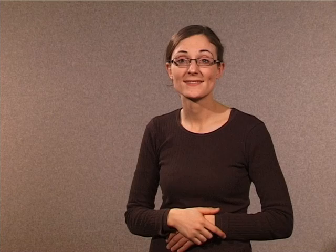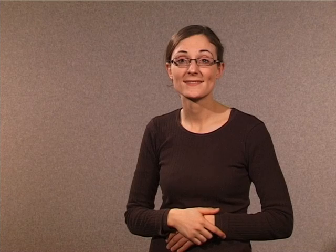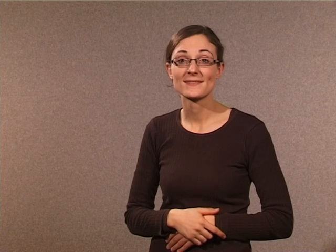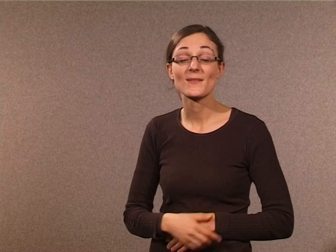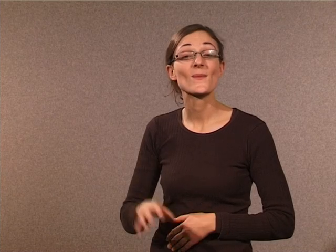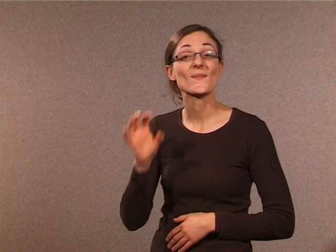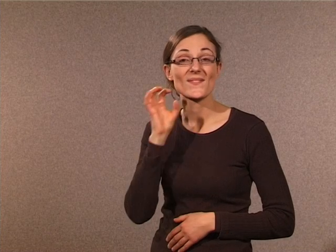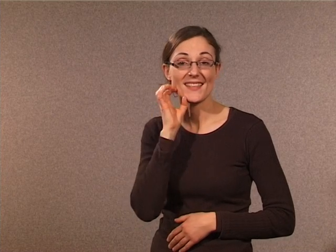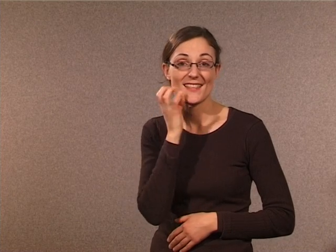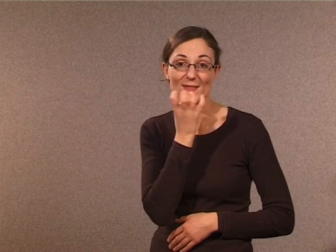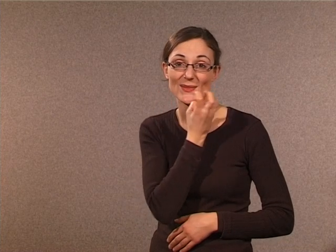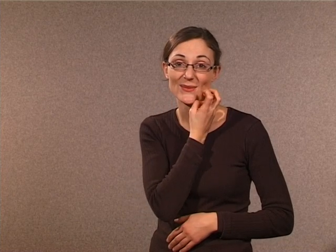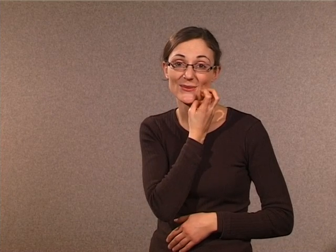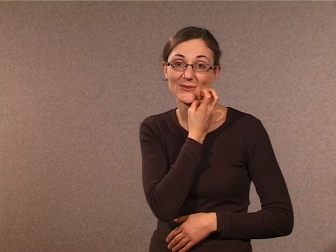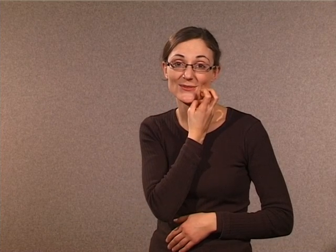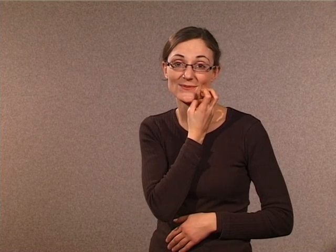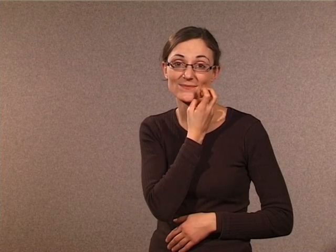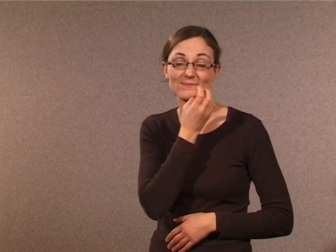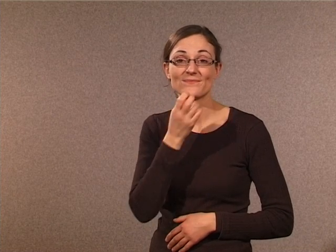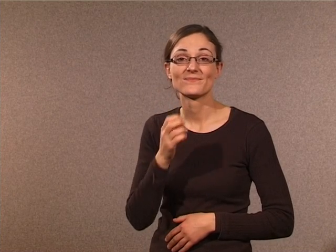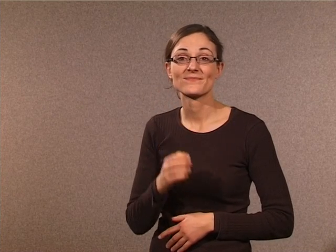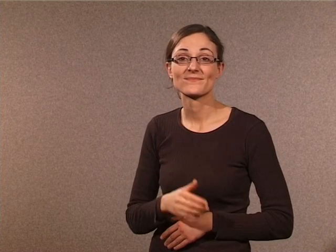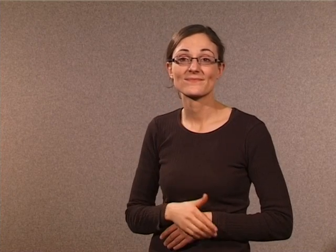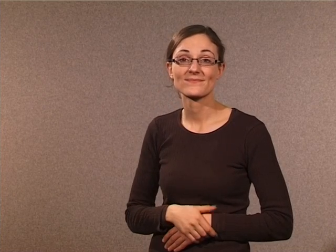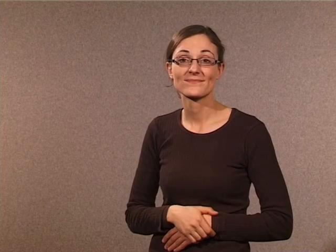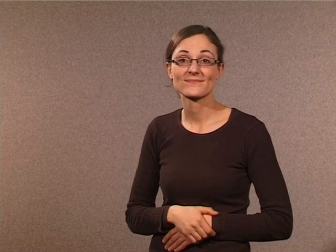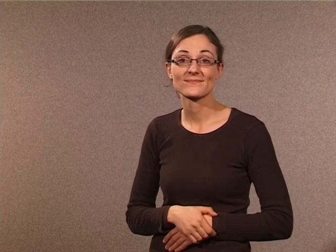vetur